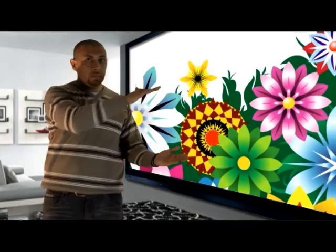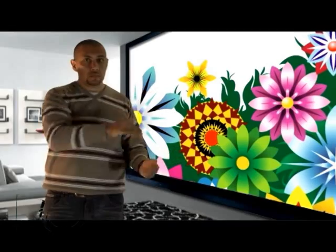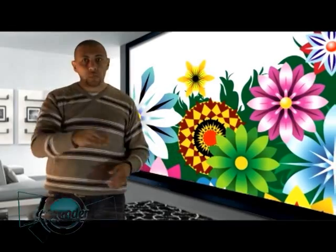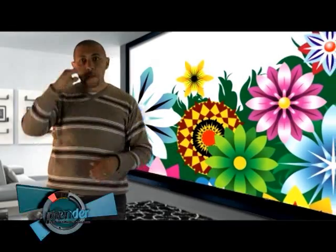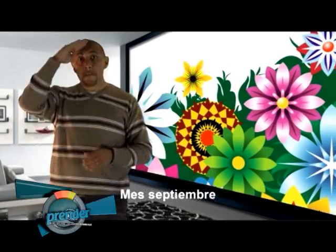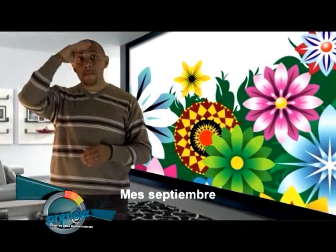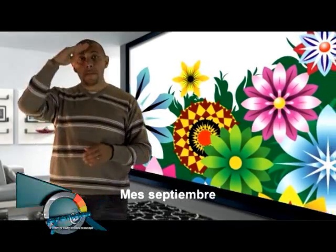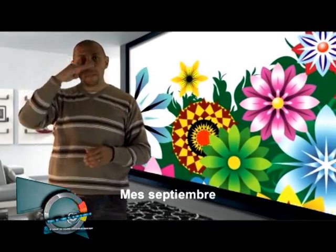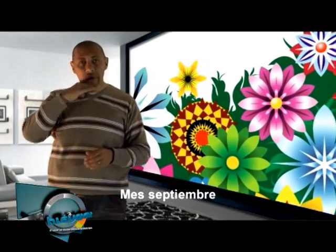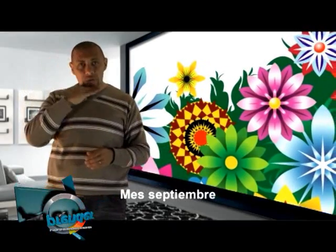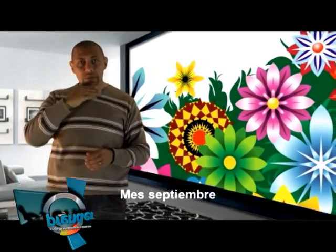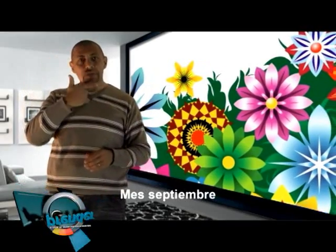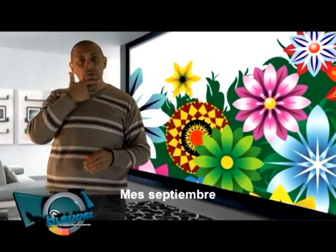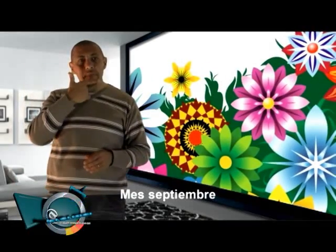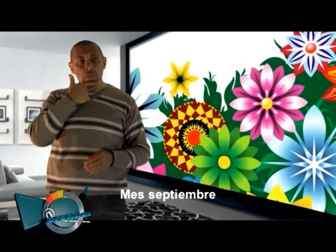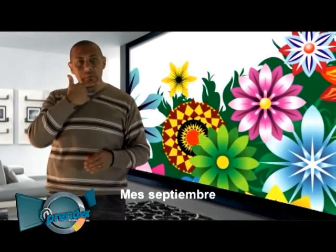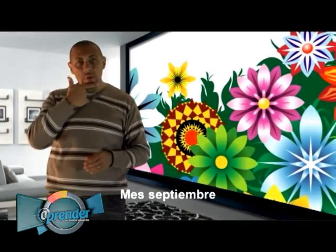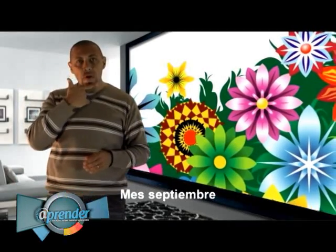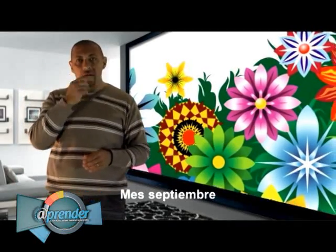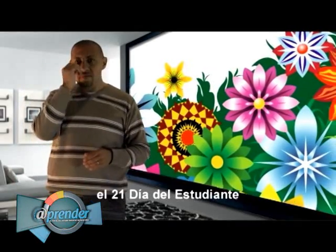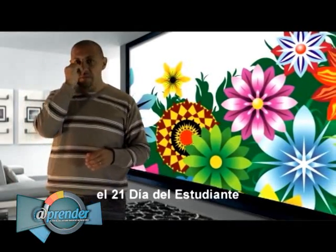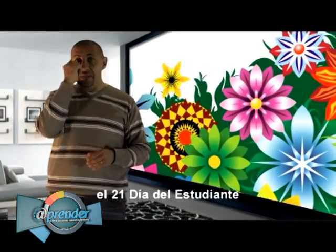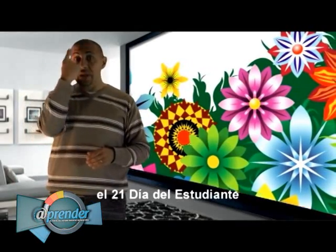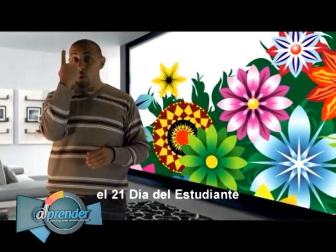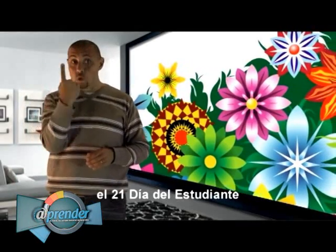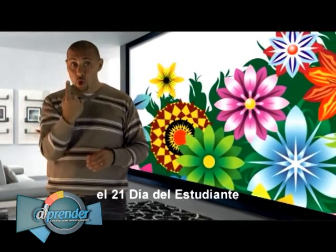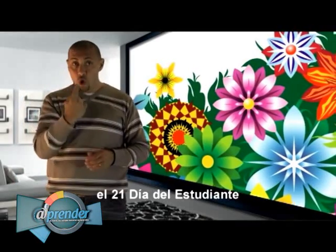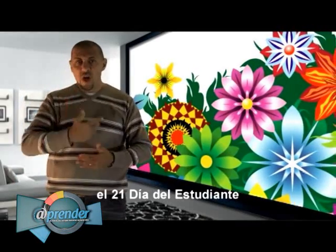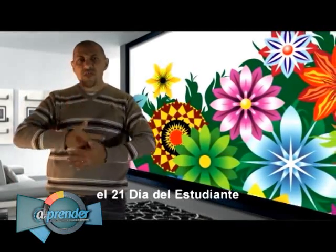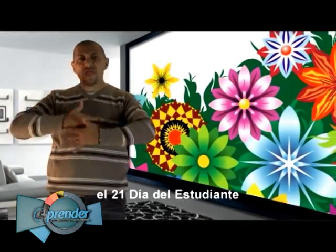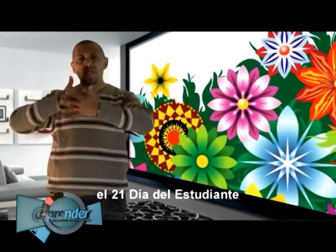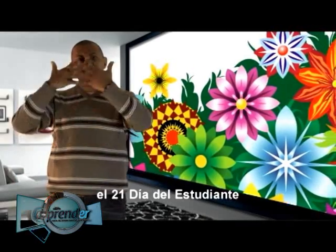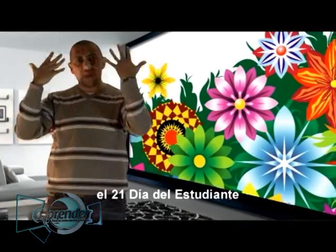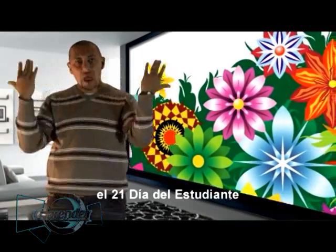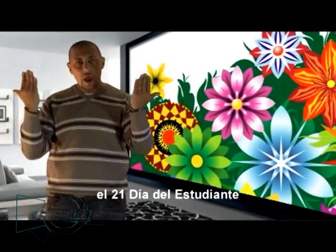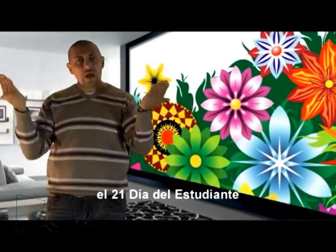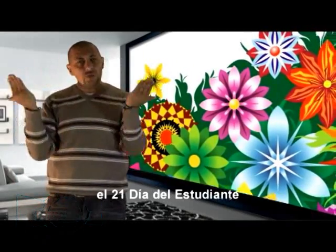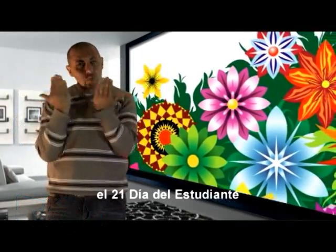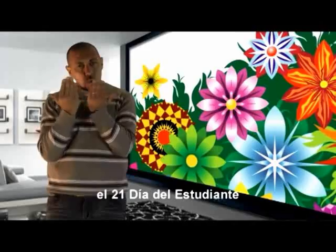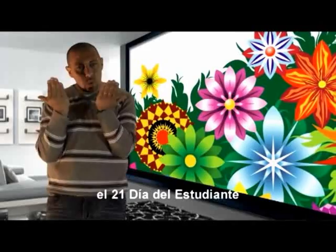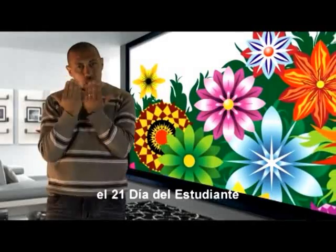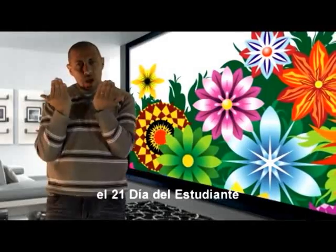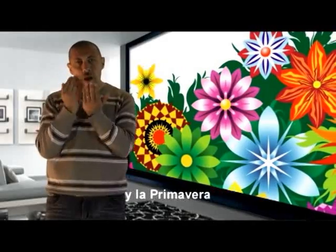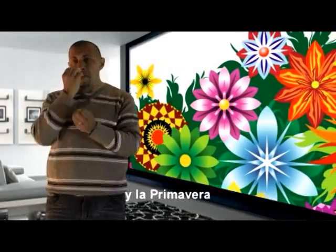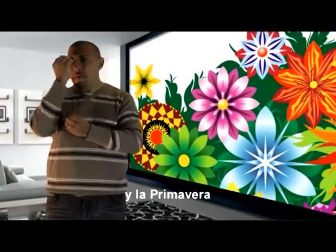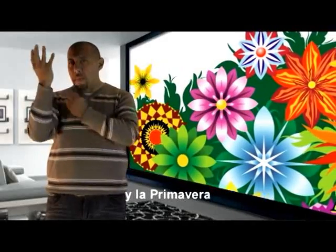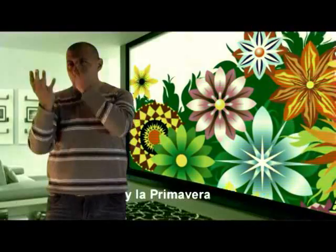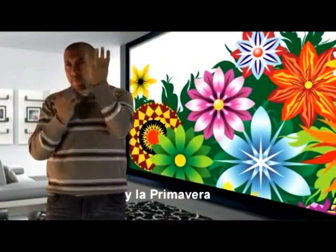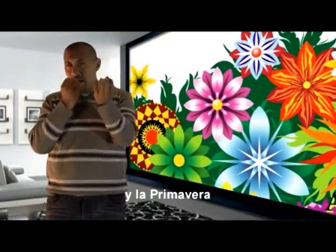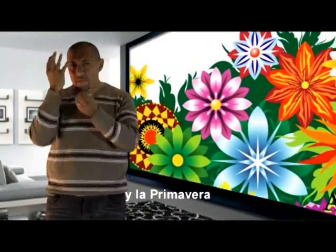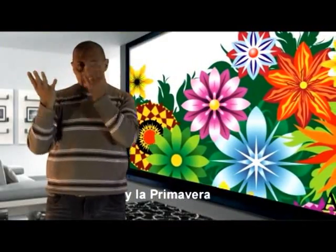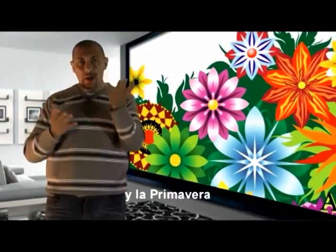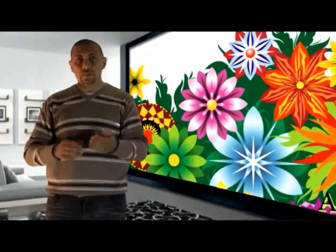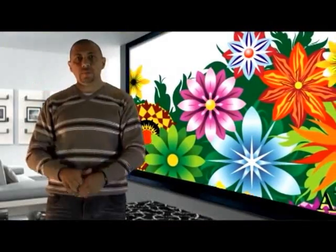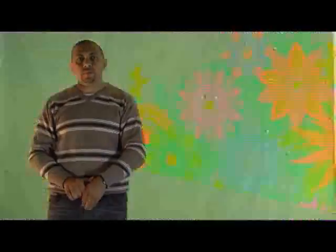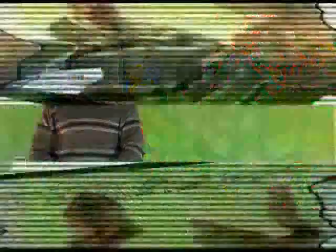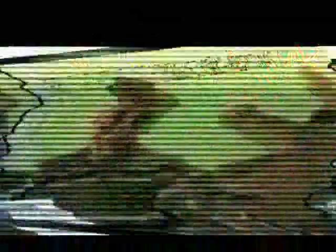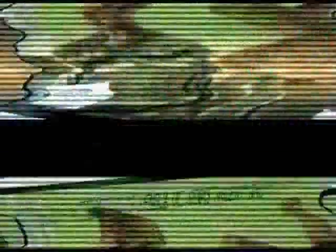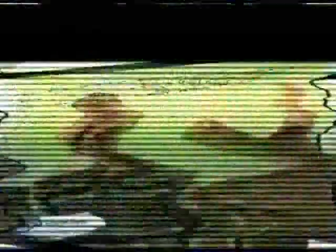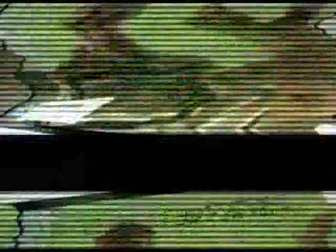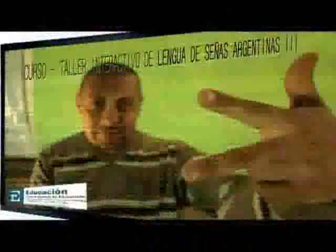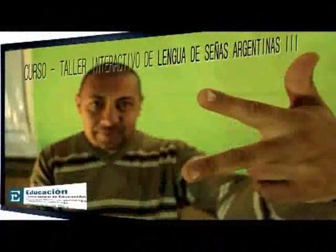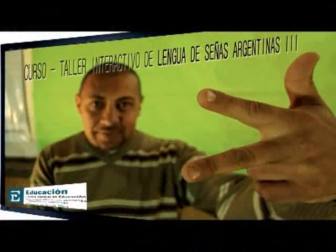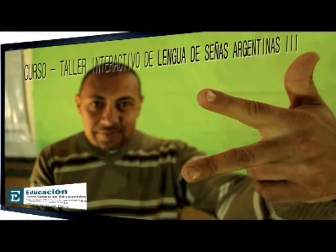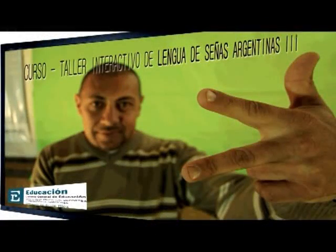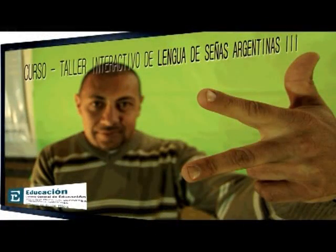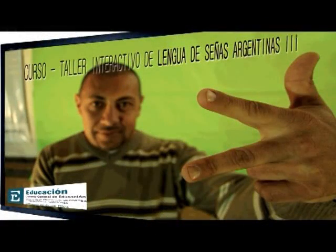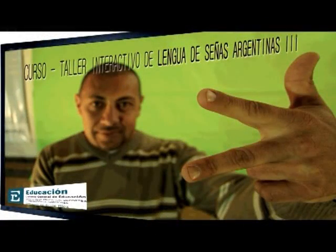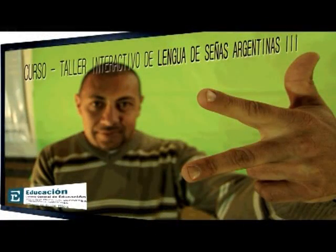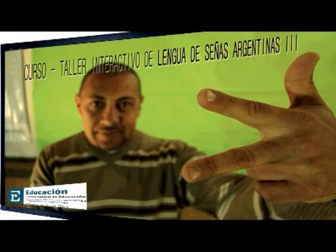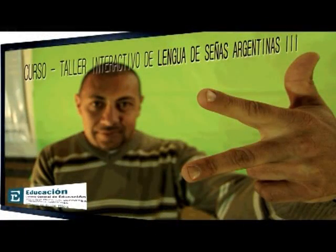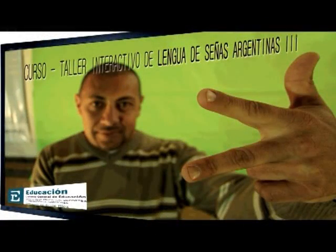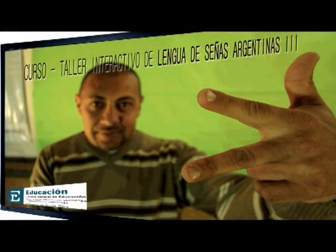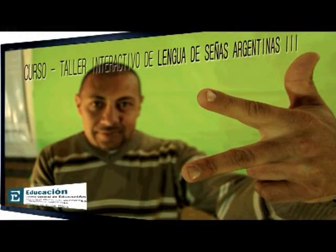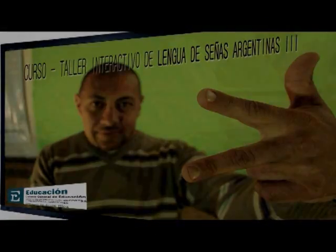21 de Septiembre